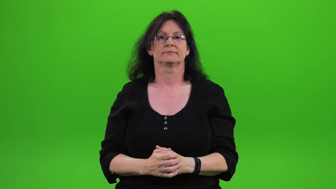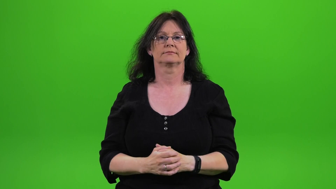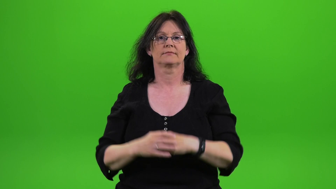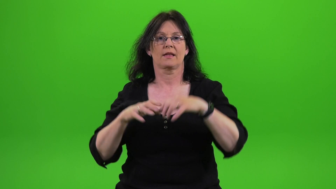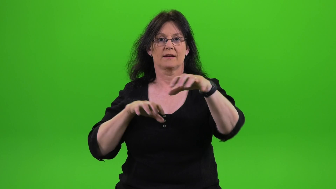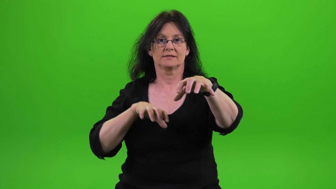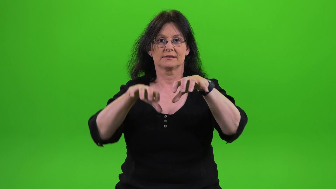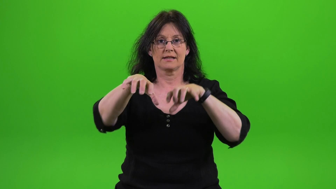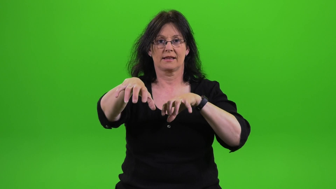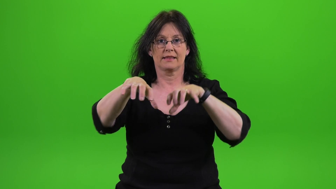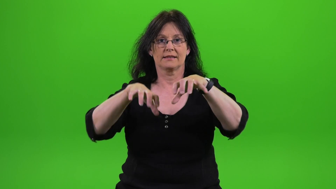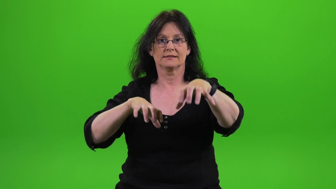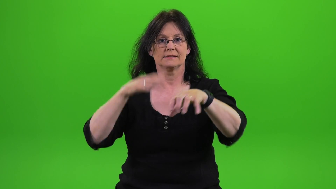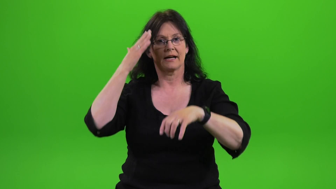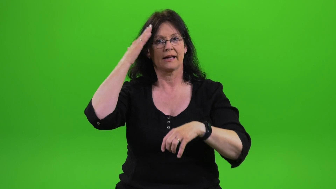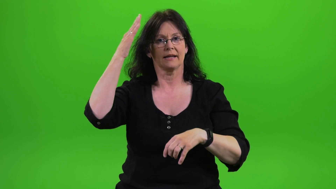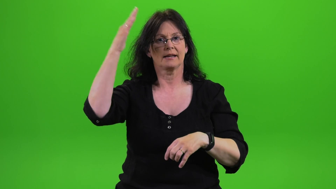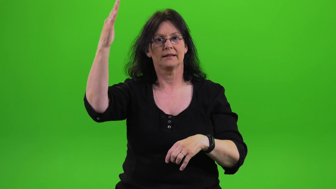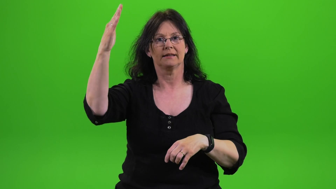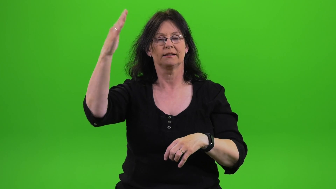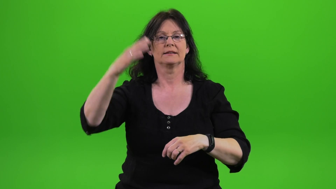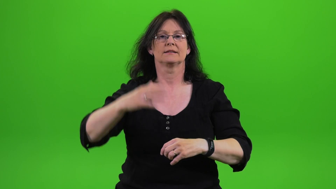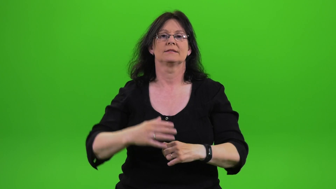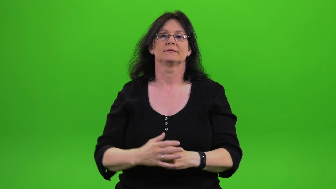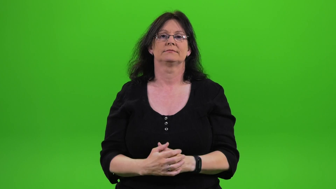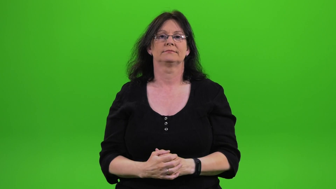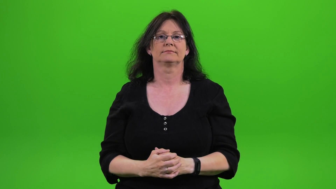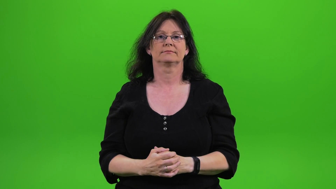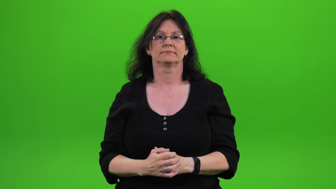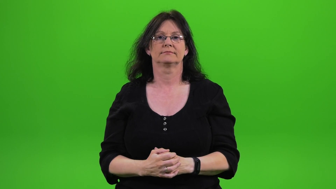Afstæðiskenning